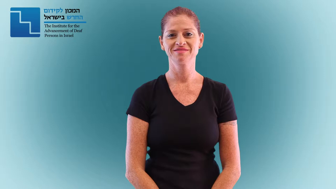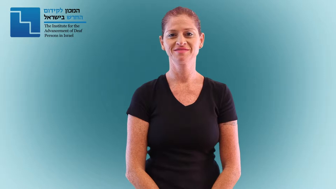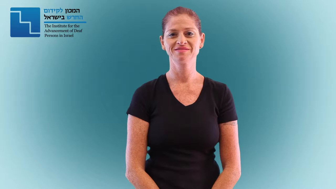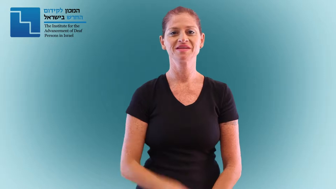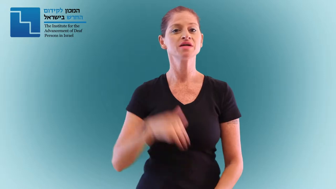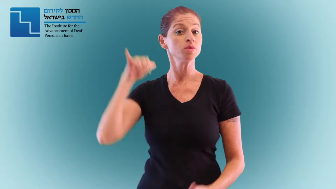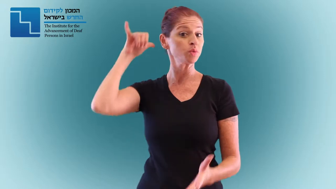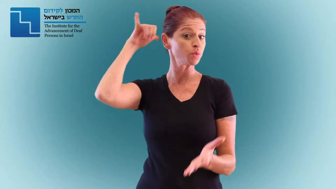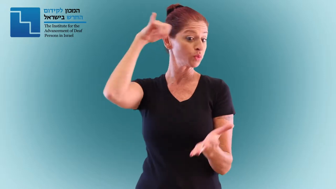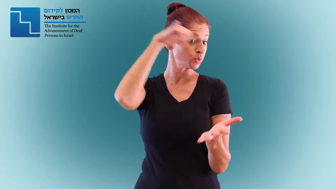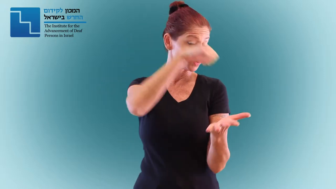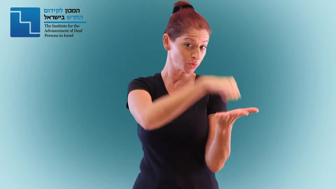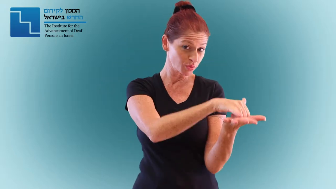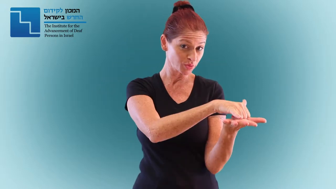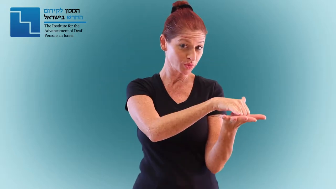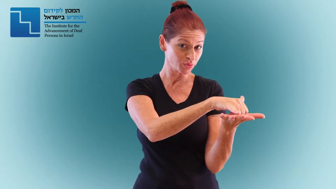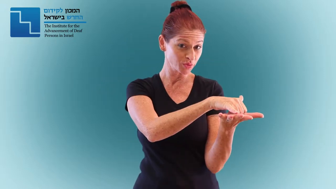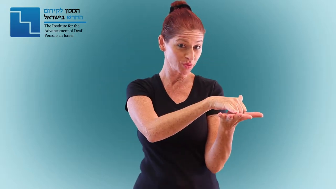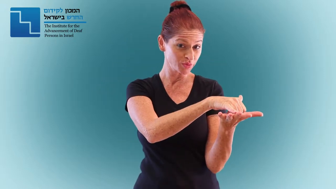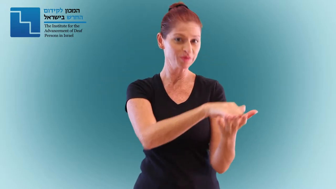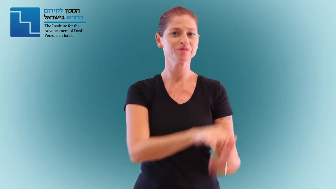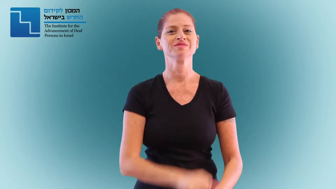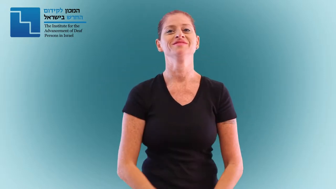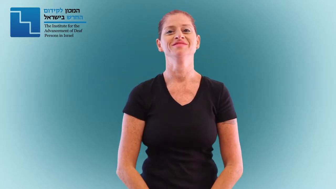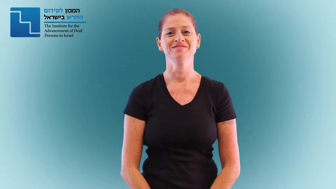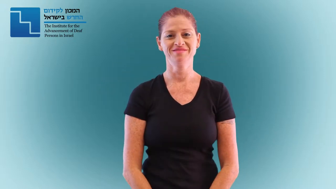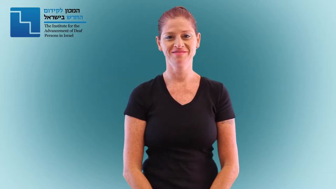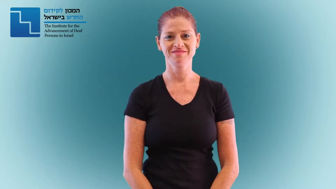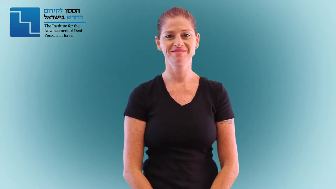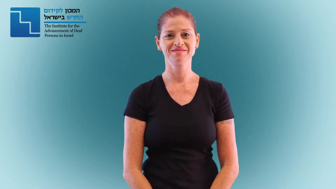לנחות